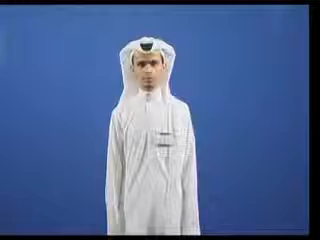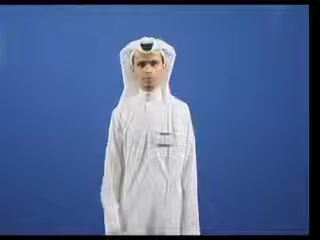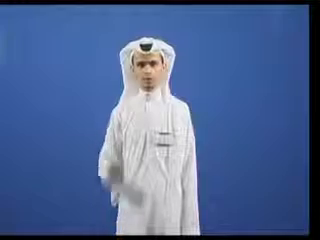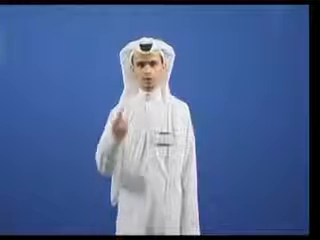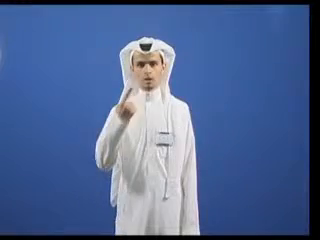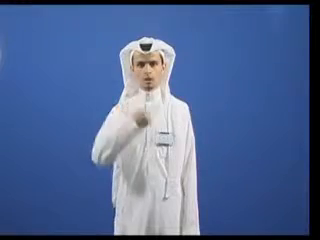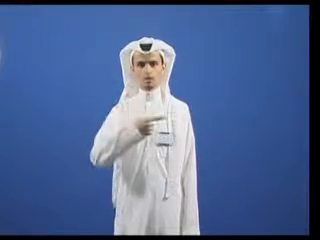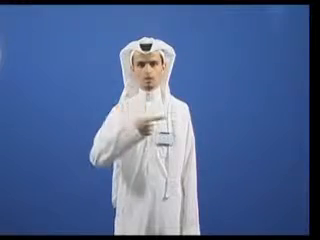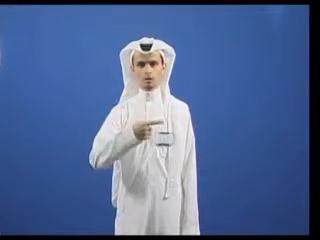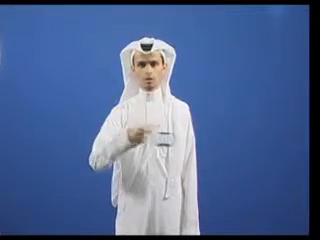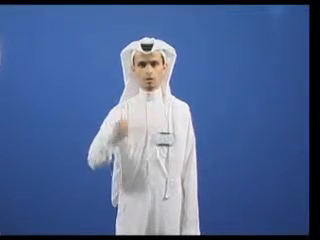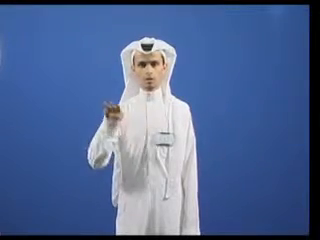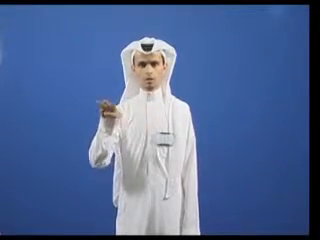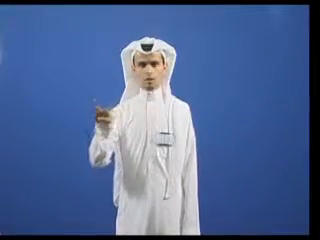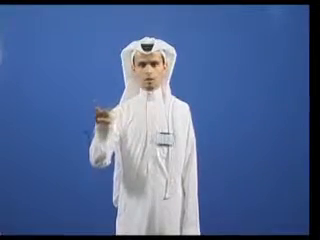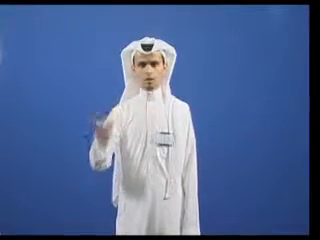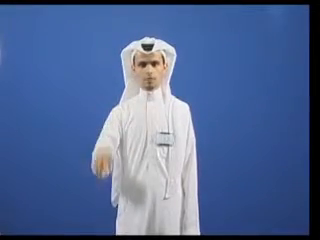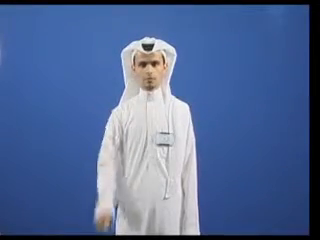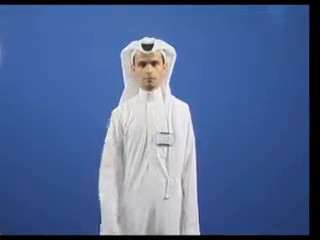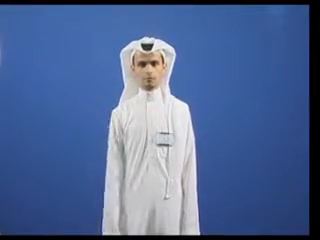عشرة آلاف